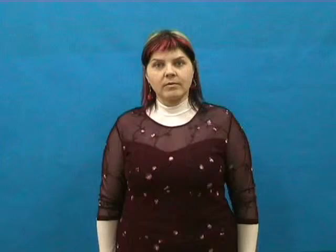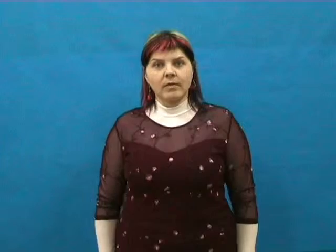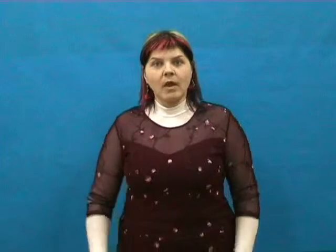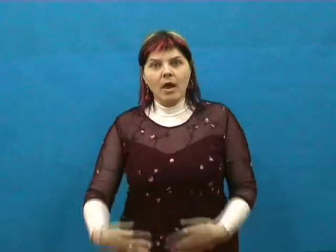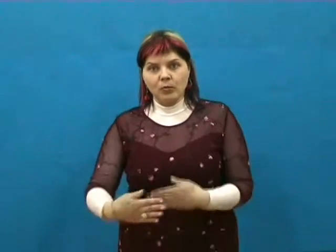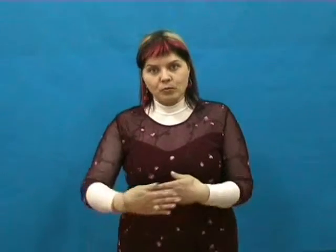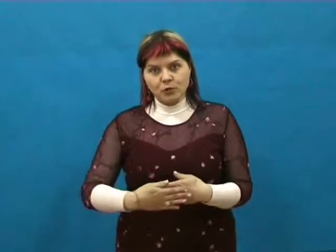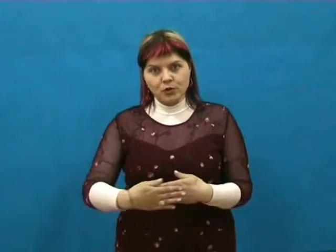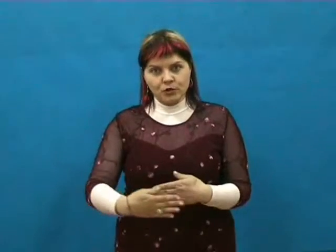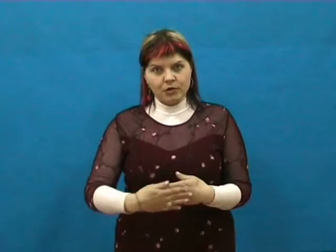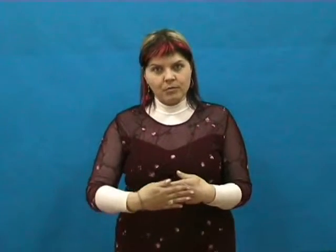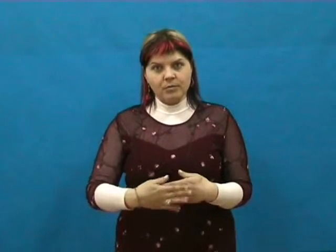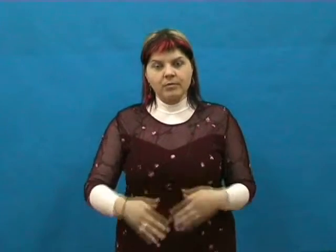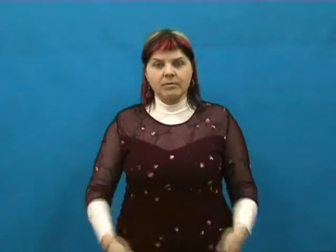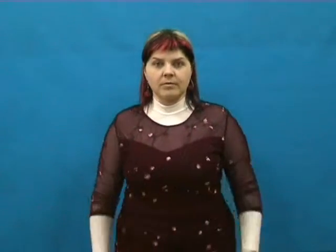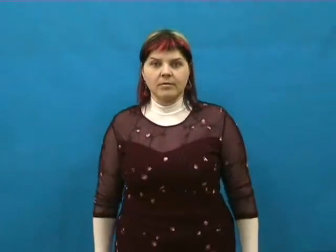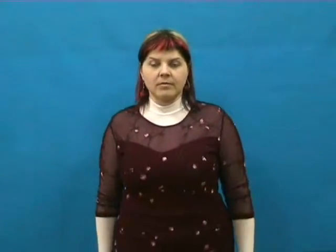przy